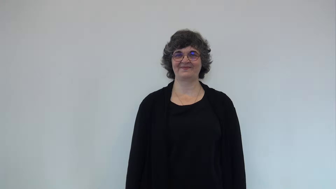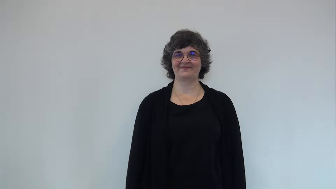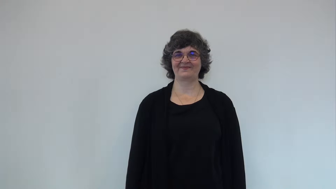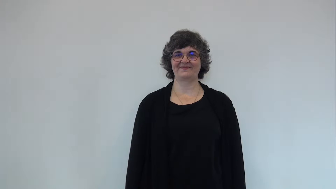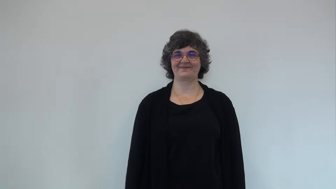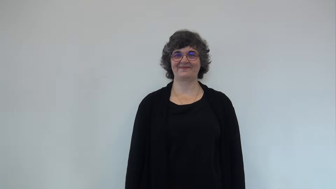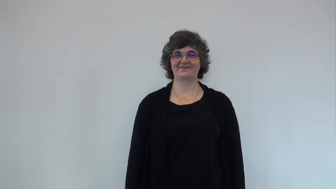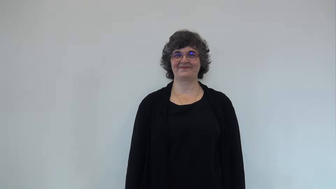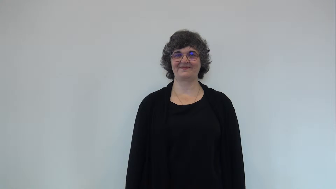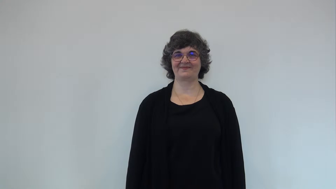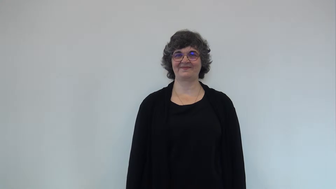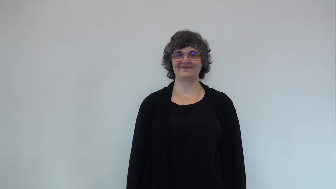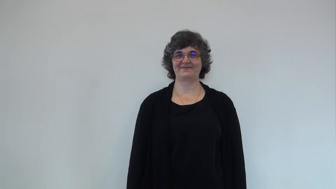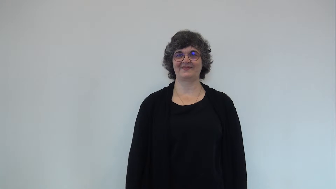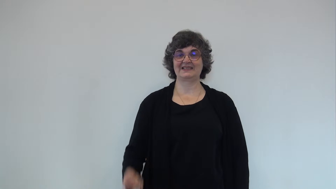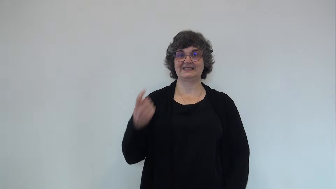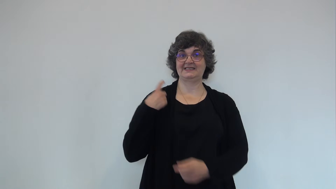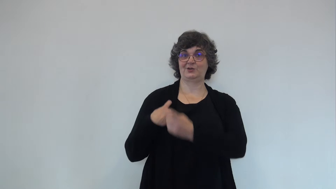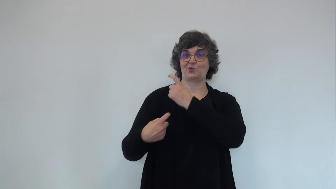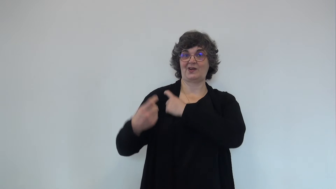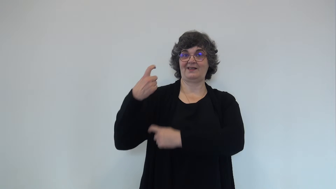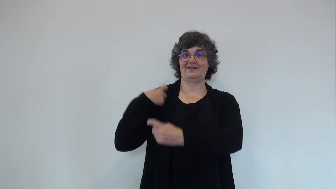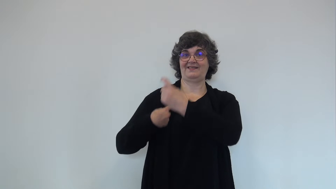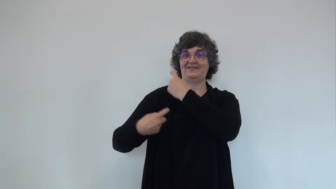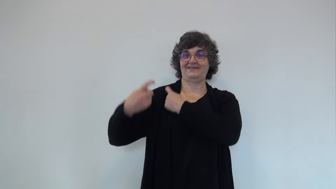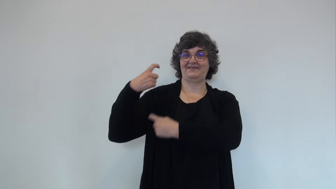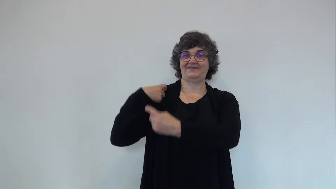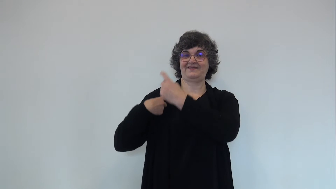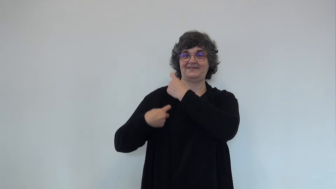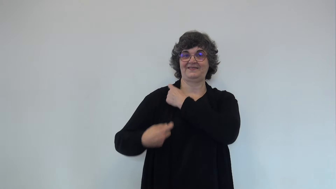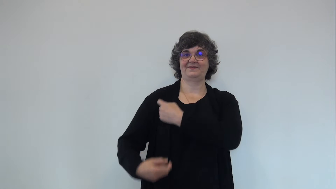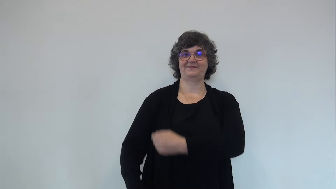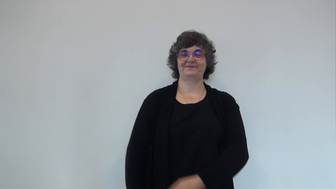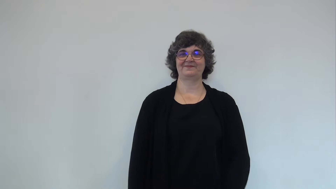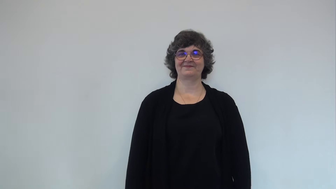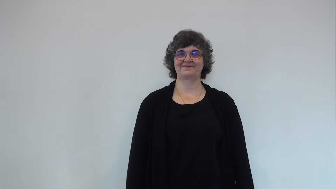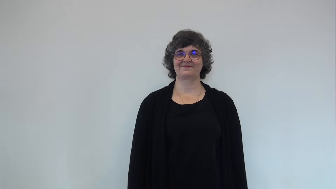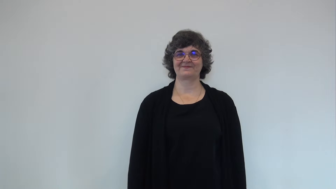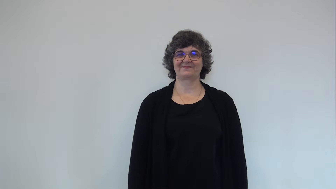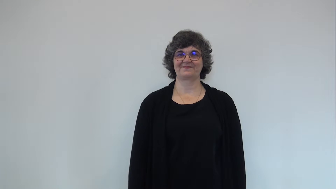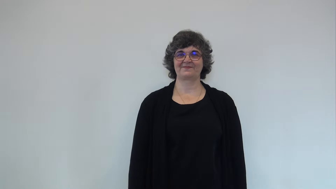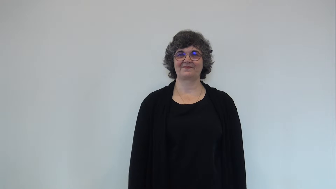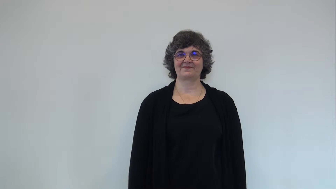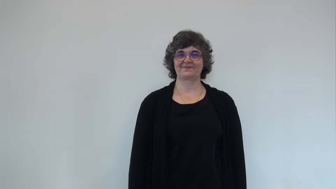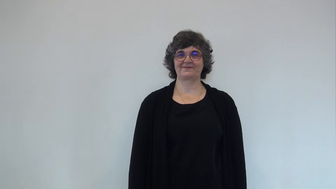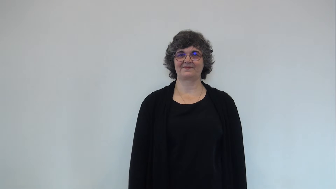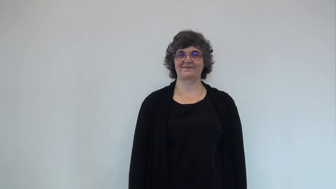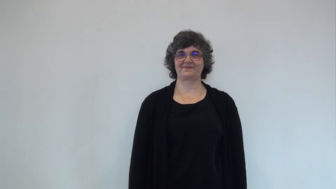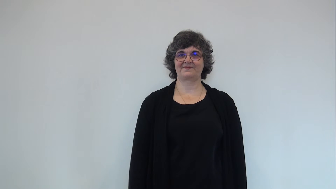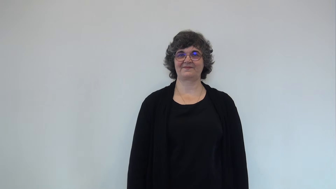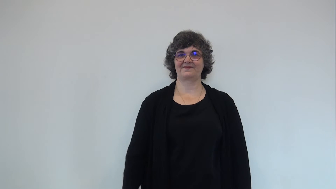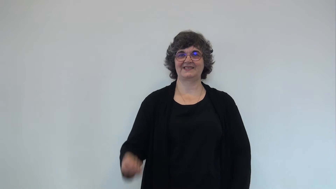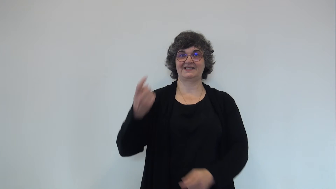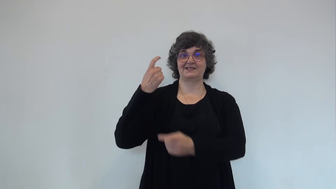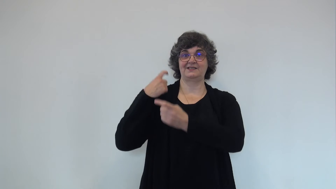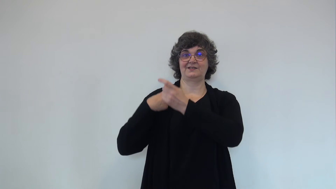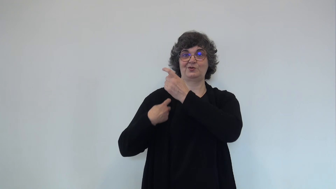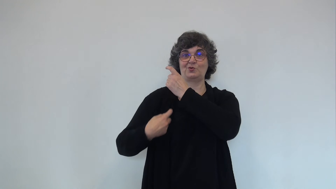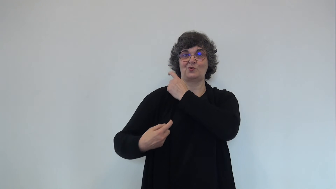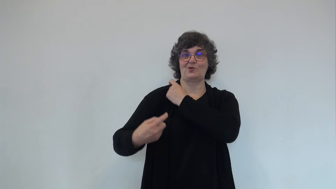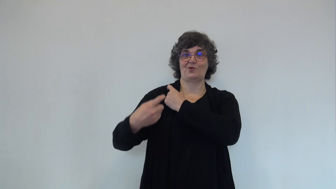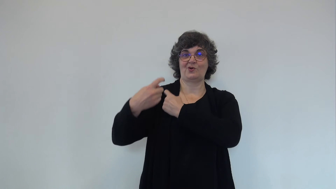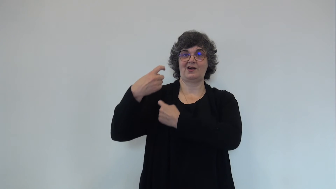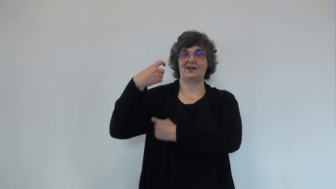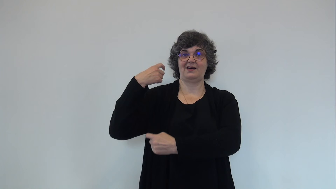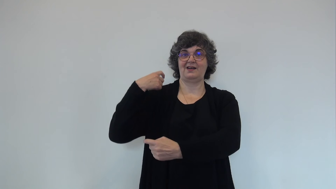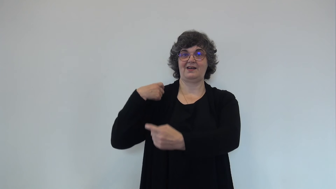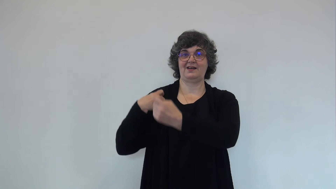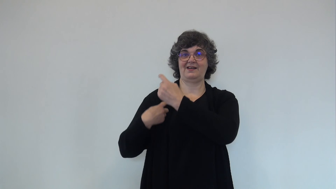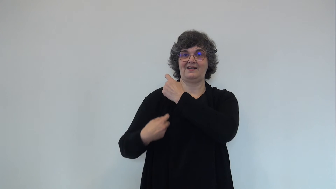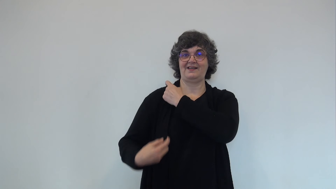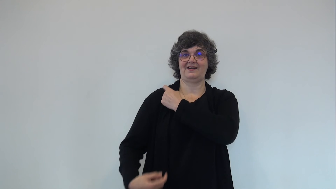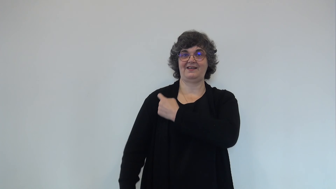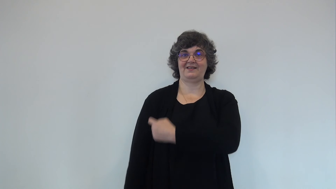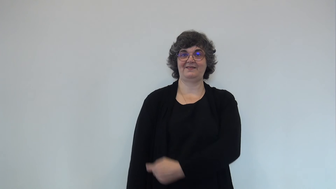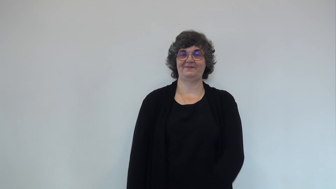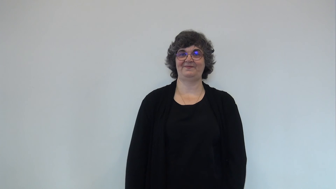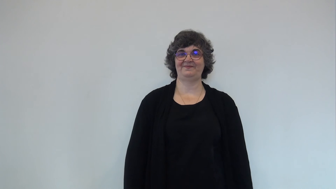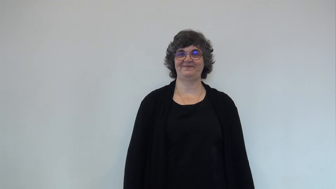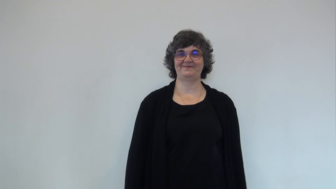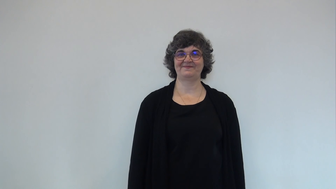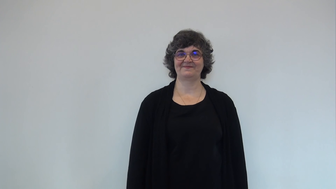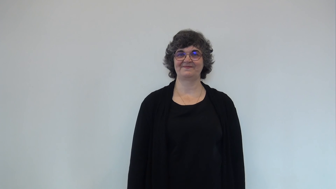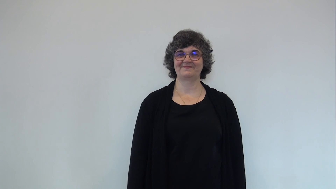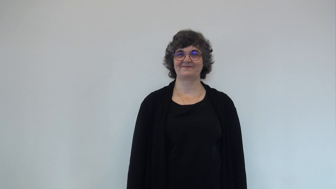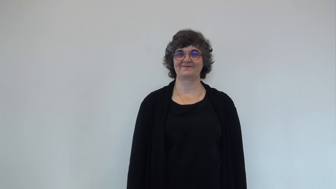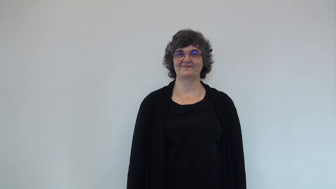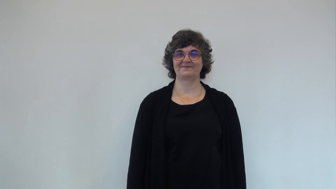histoire